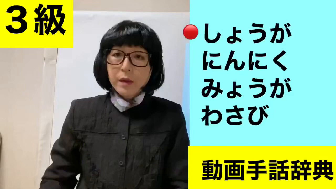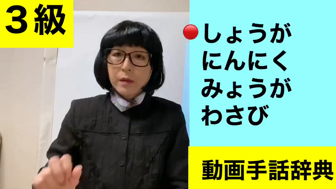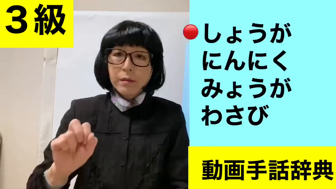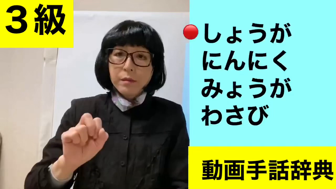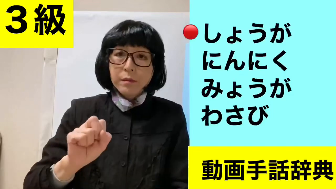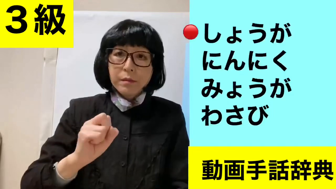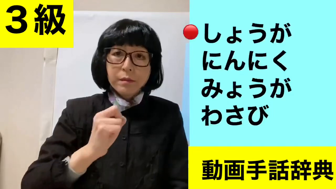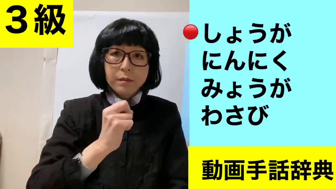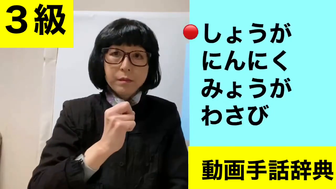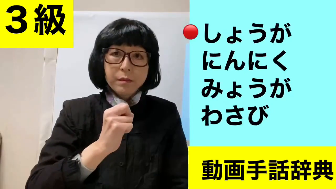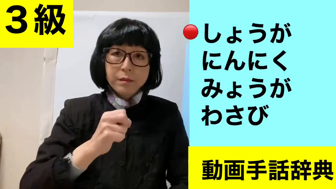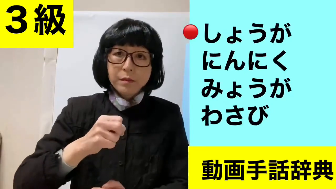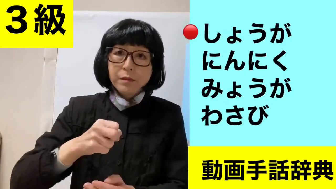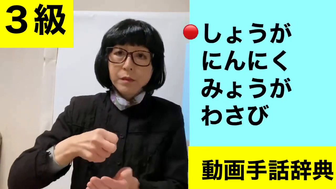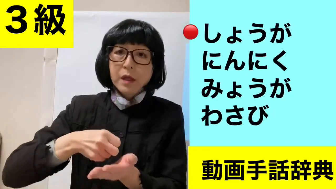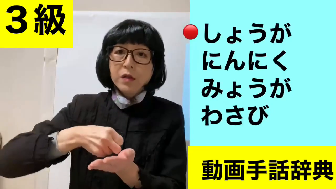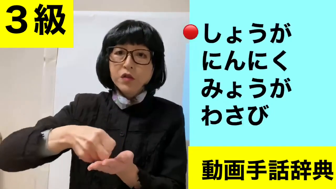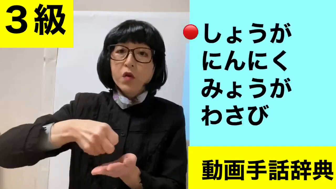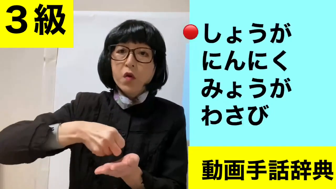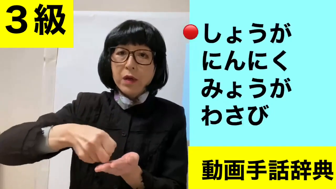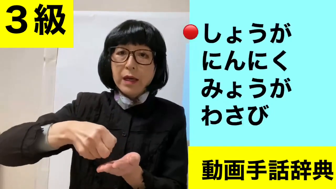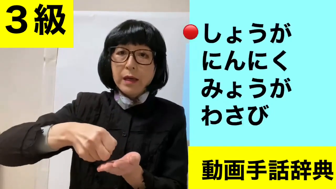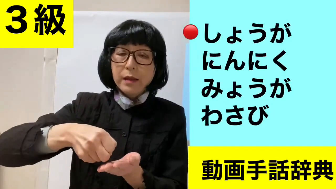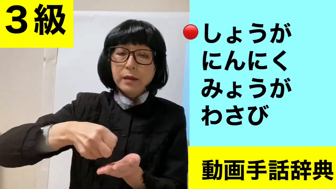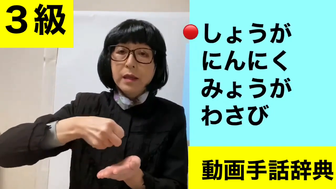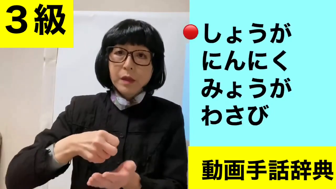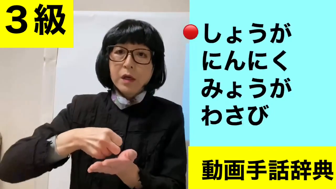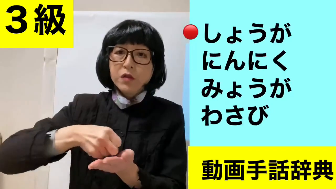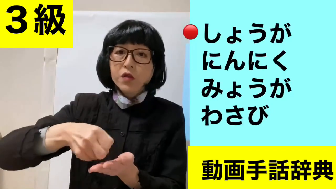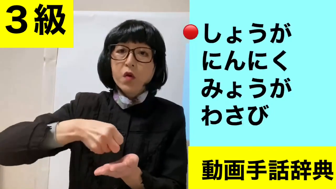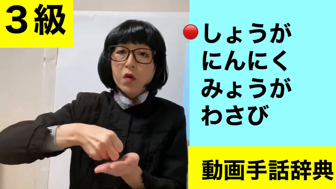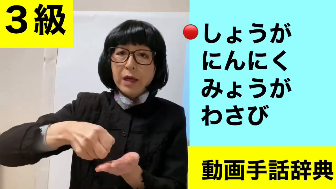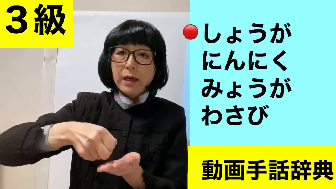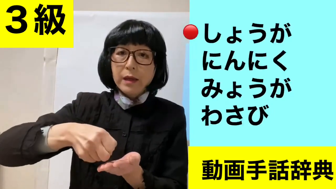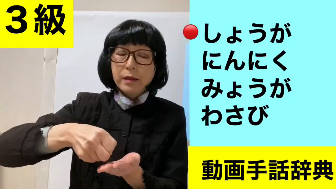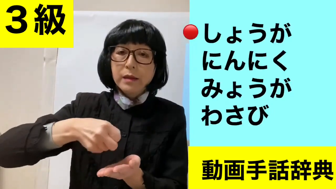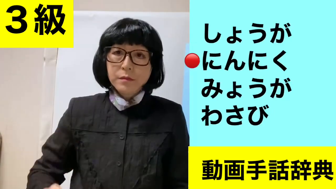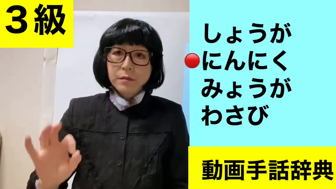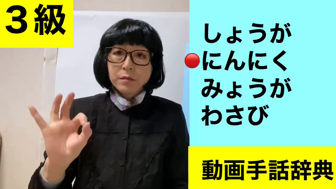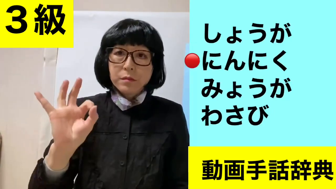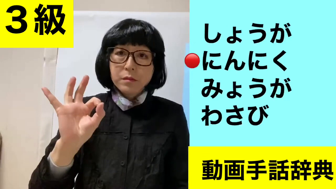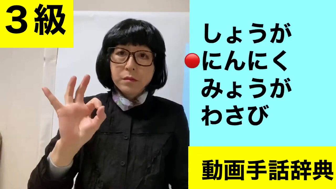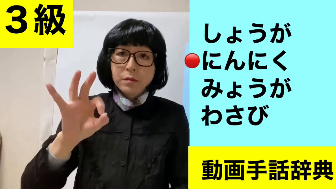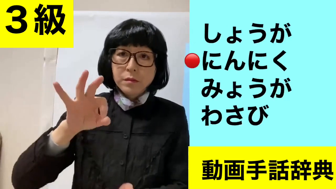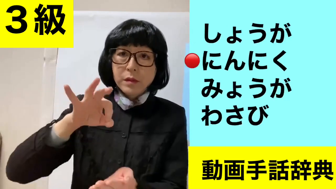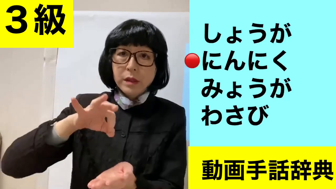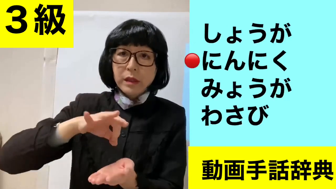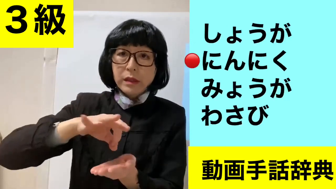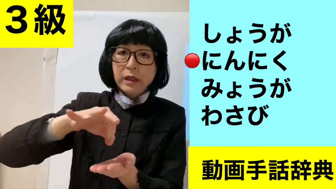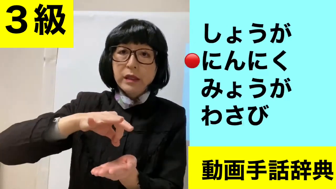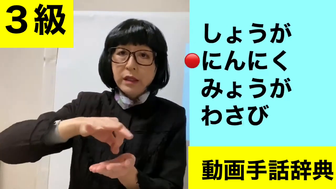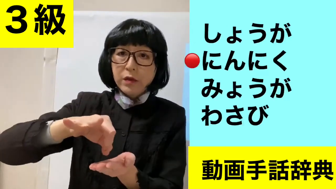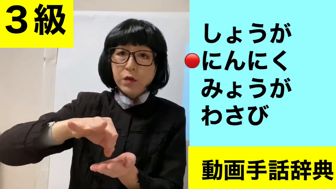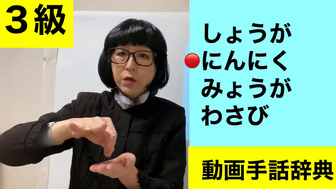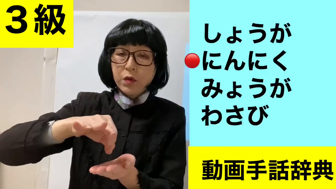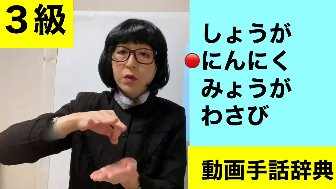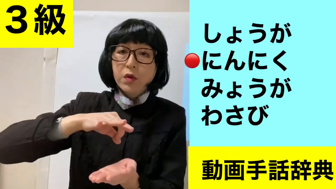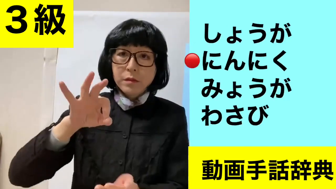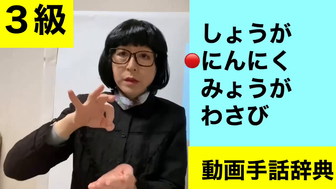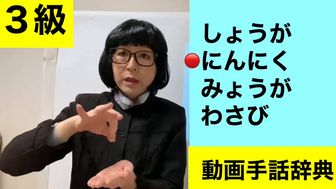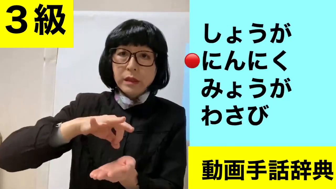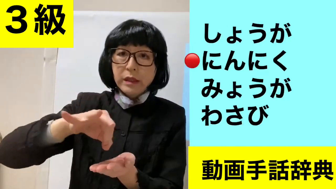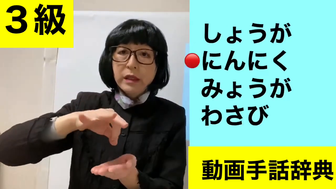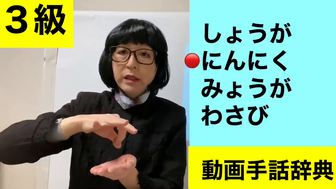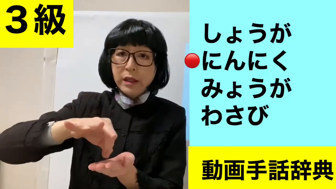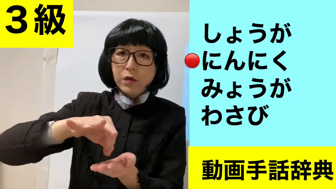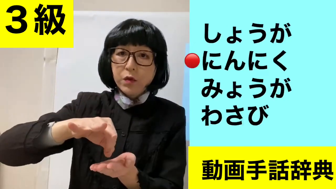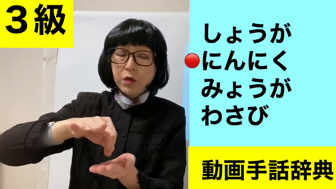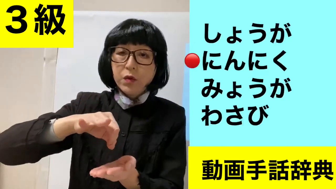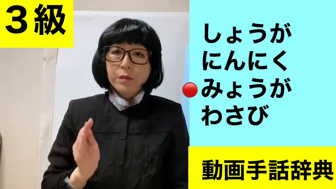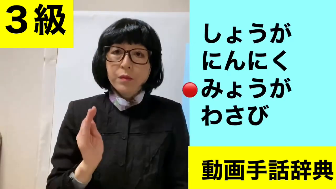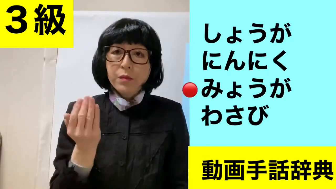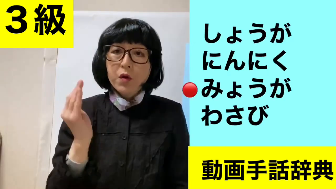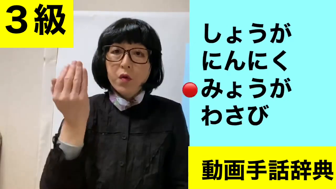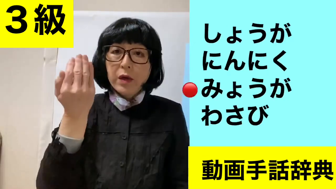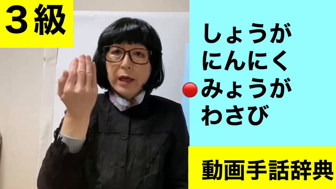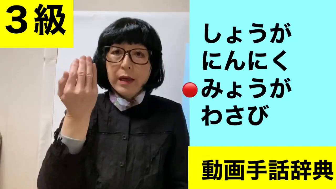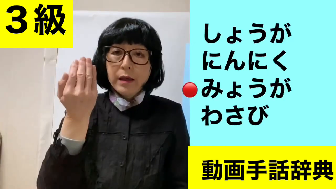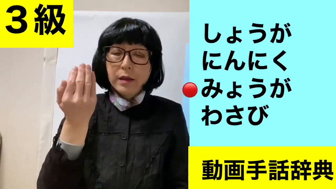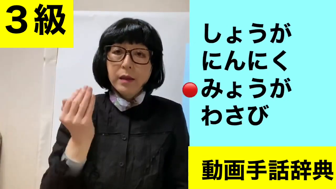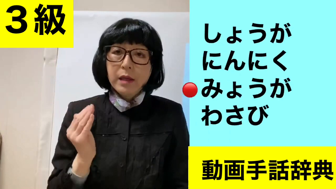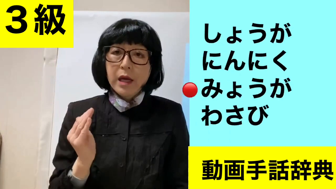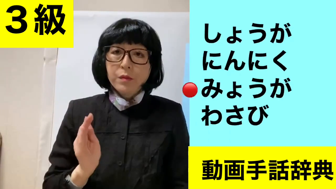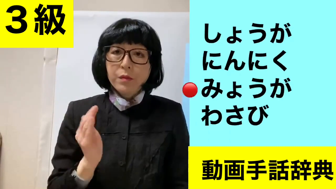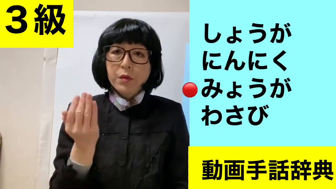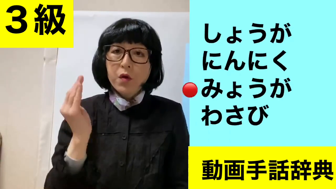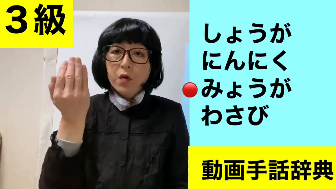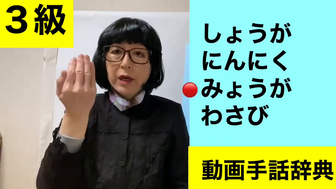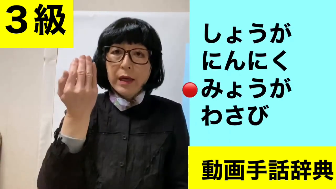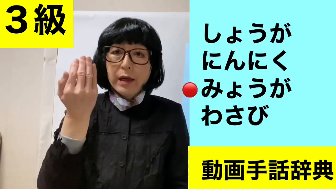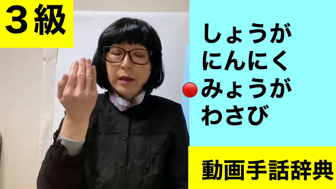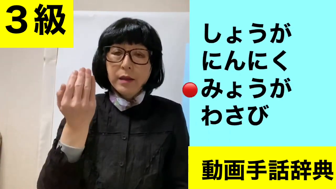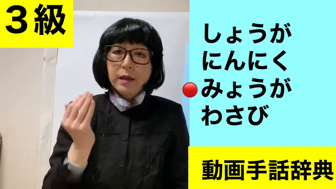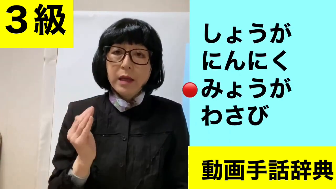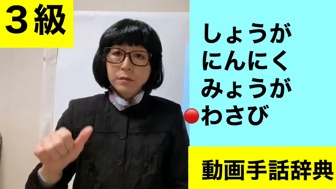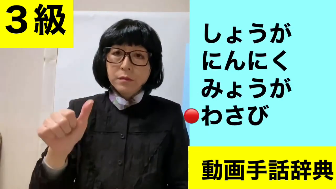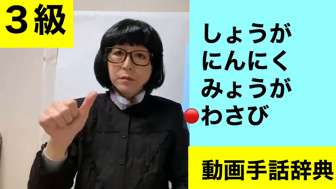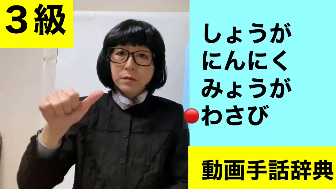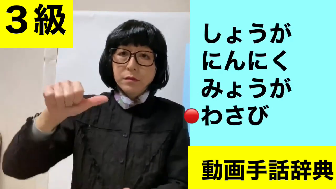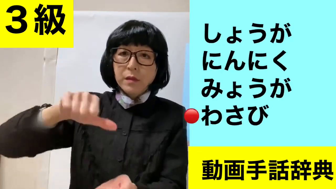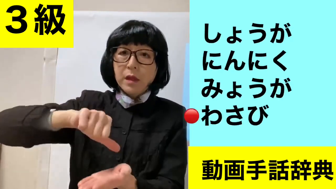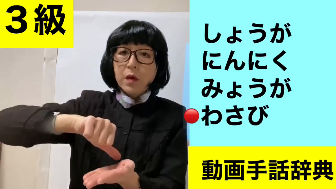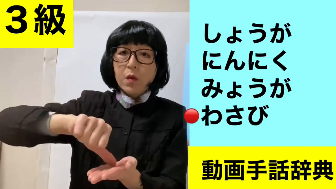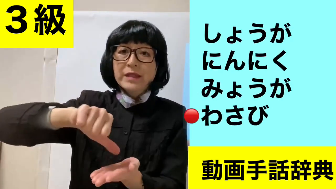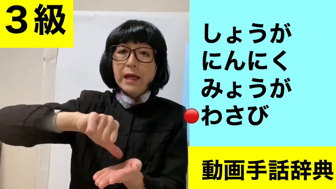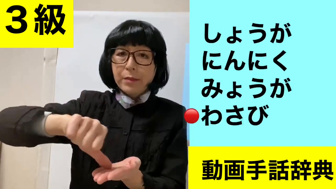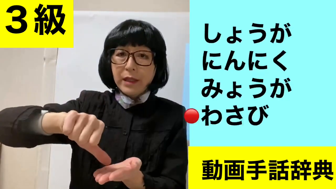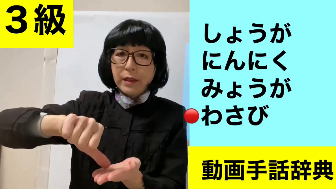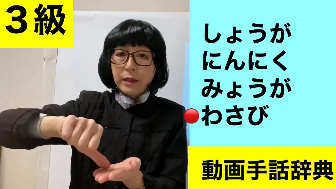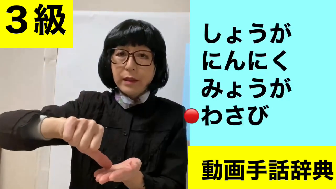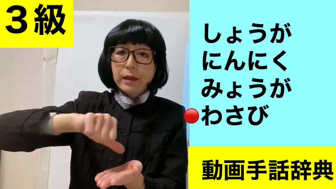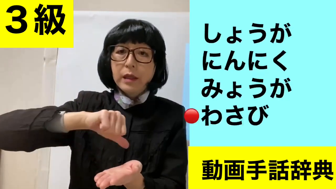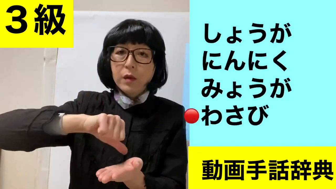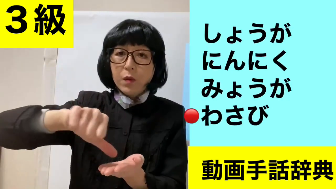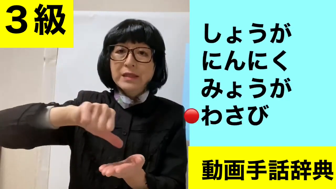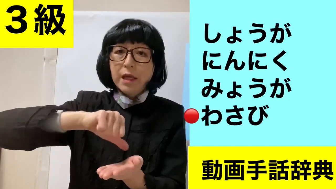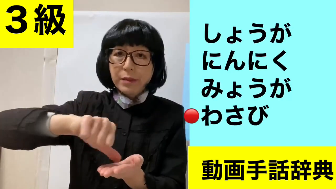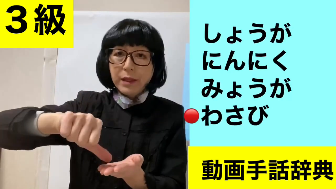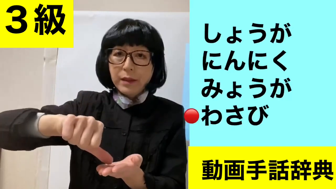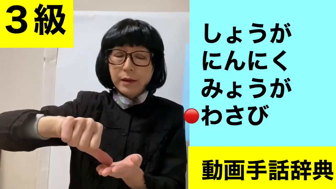しょうが/にんにく/みょうが:わさび